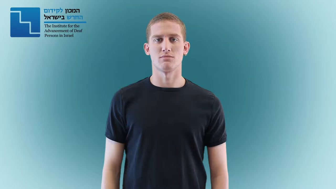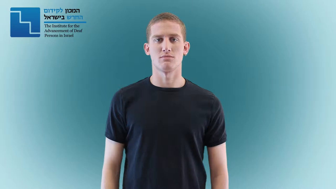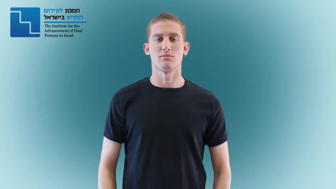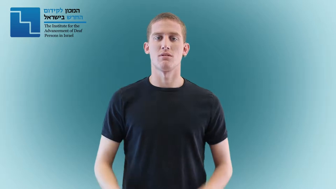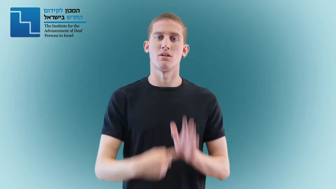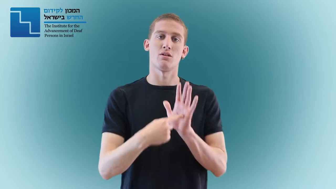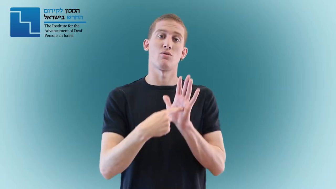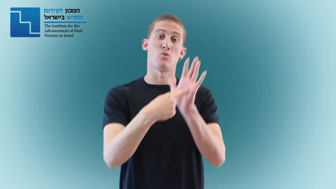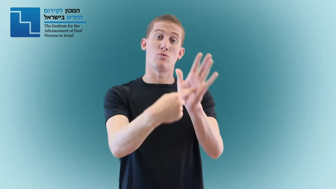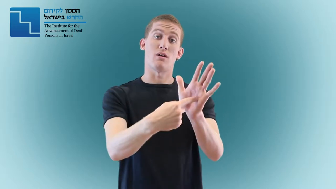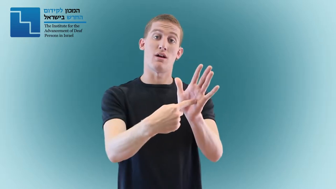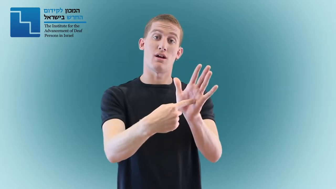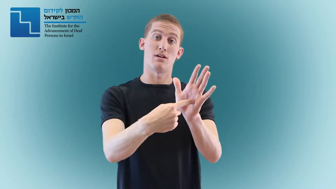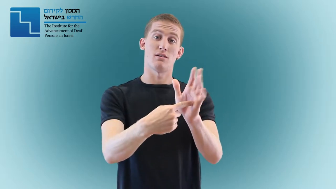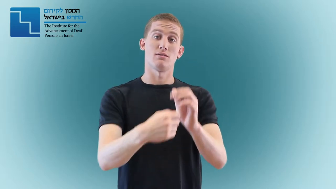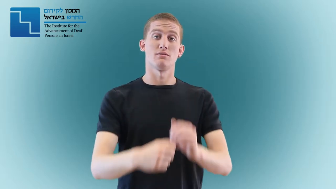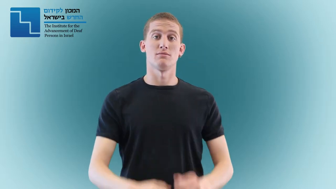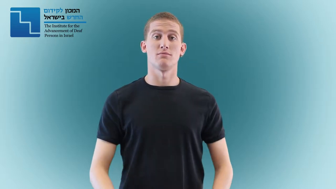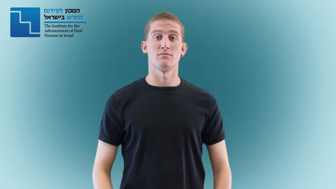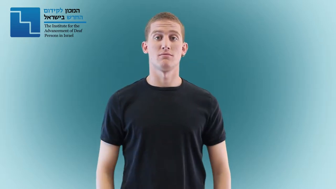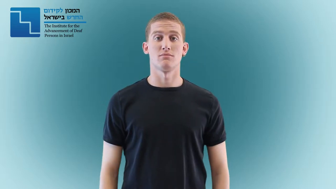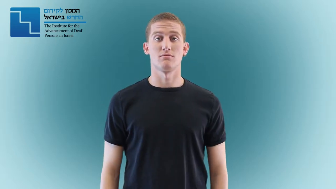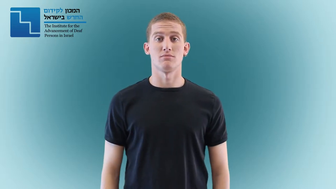דוגמה